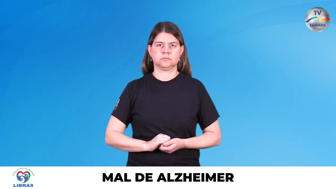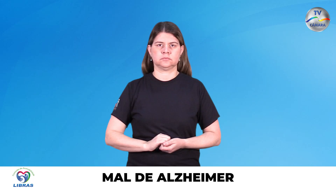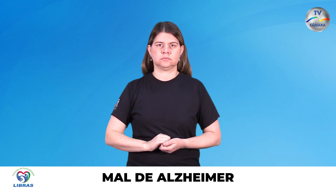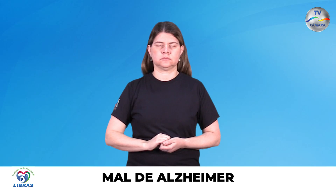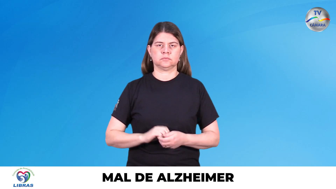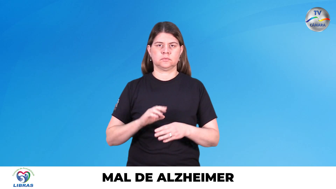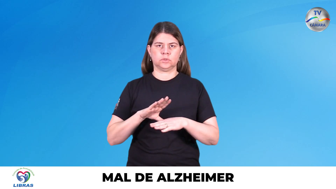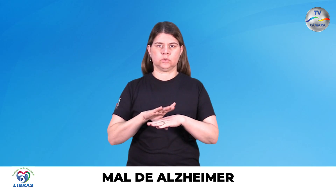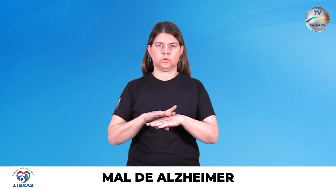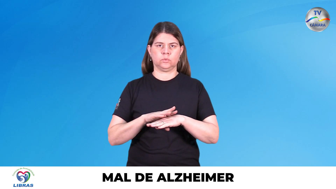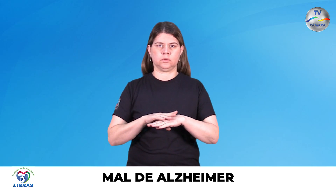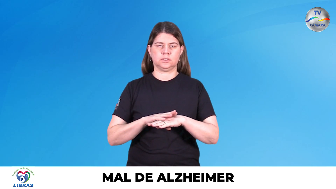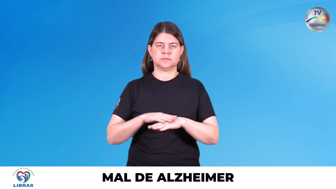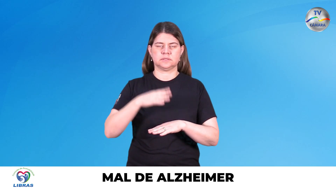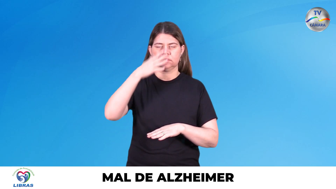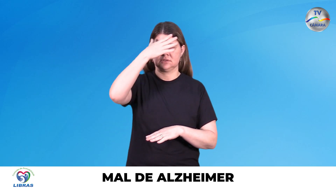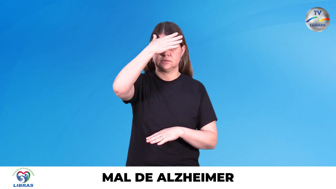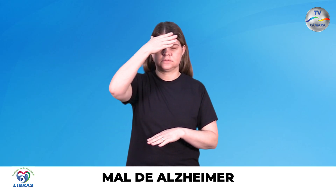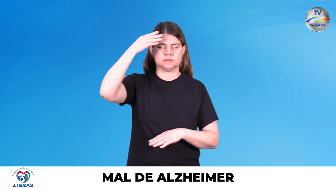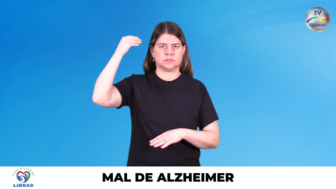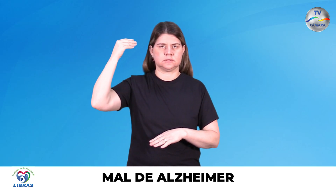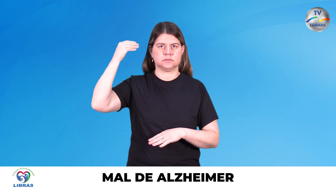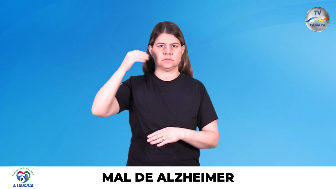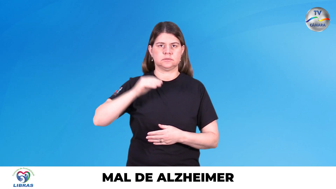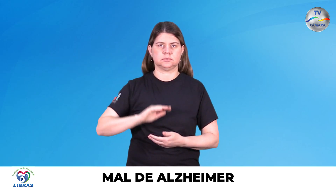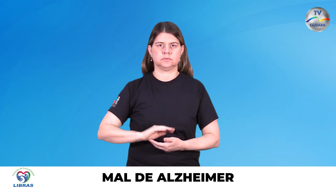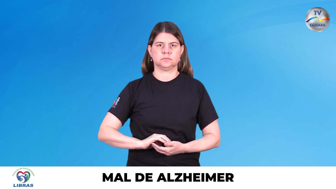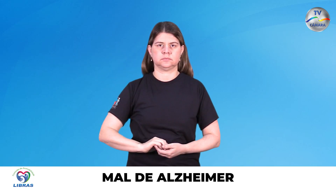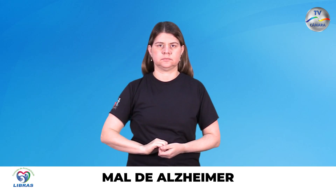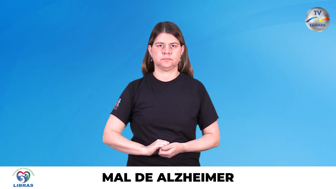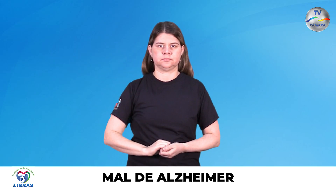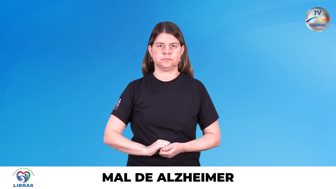Mal de Alzheimer